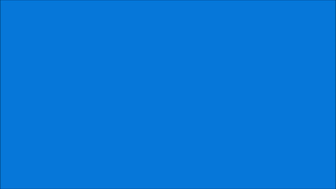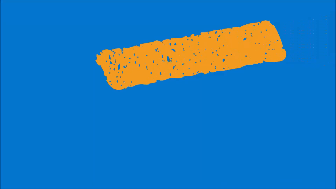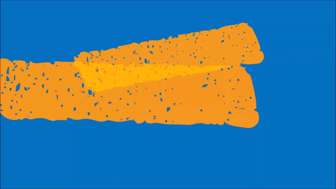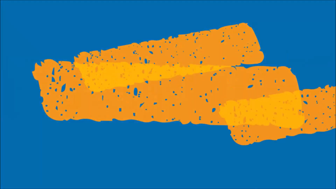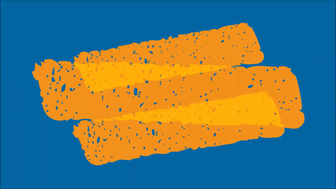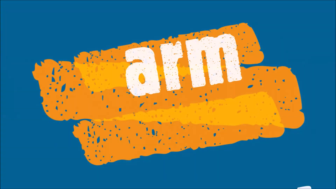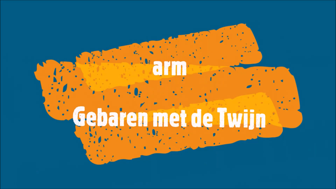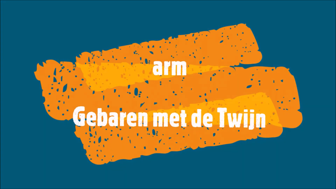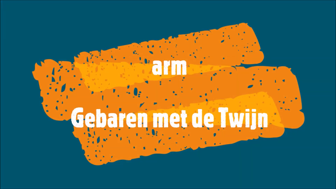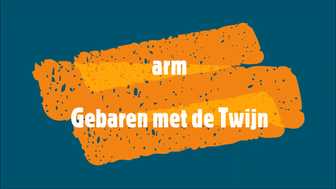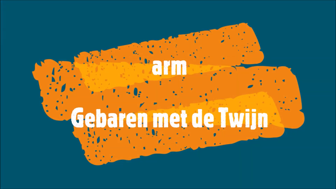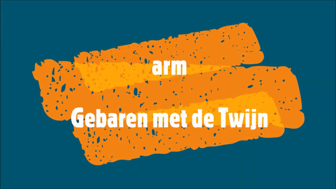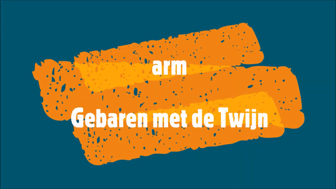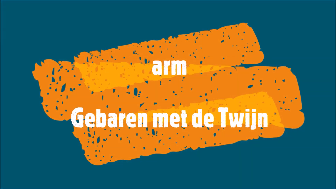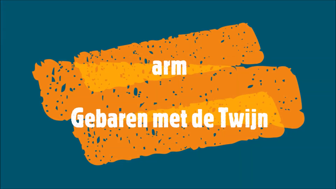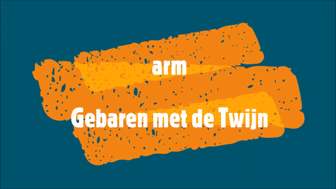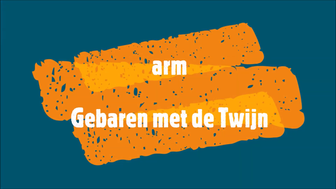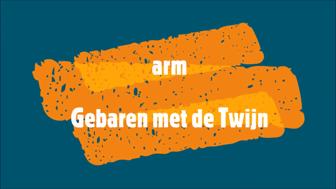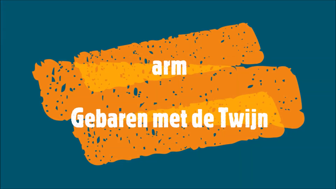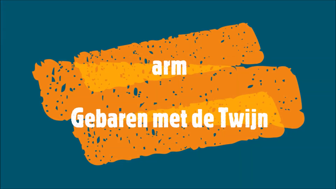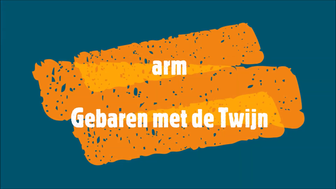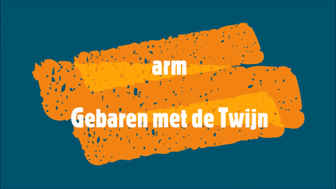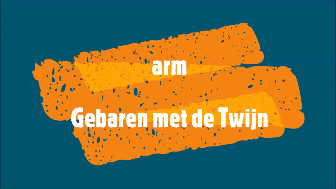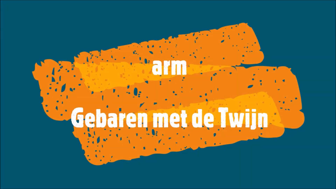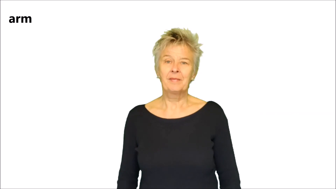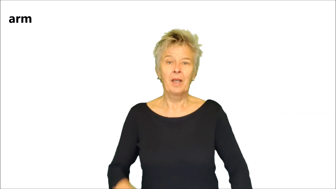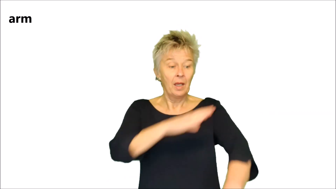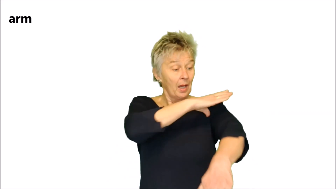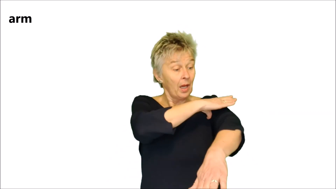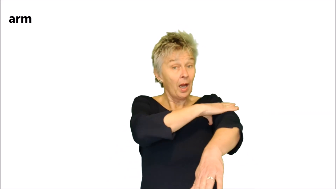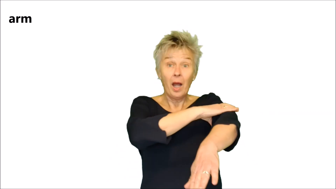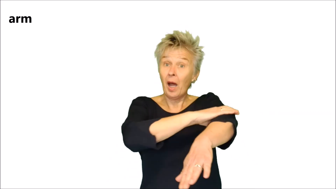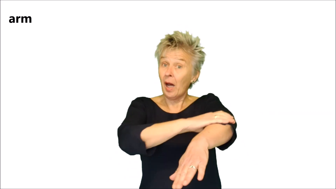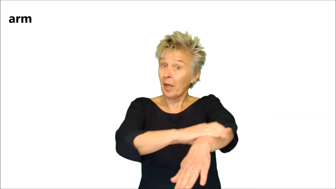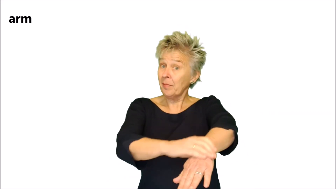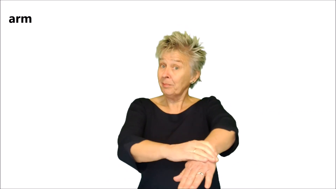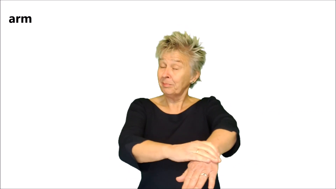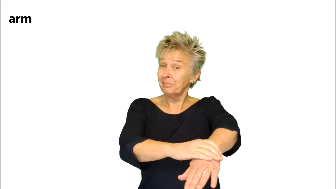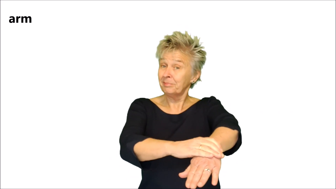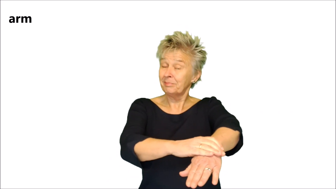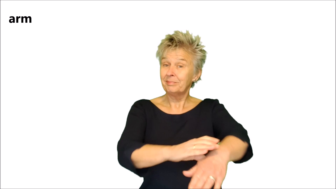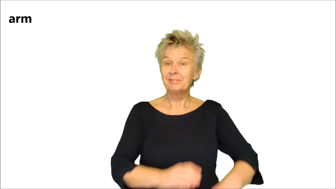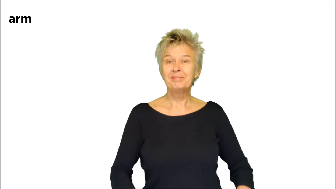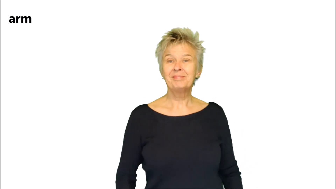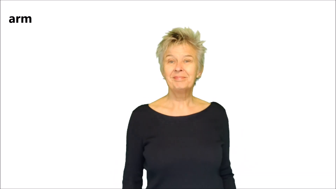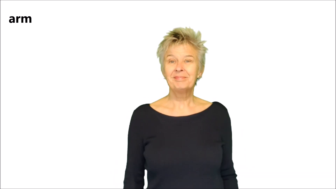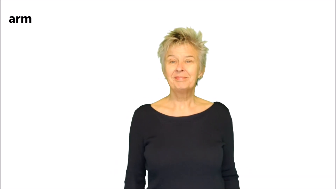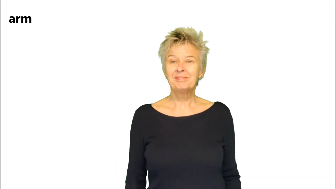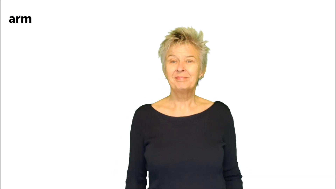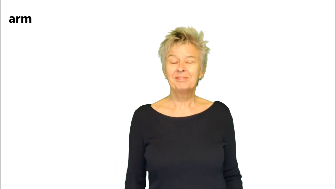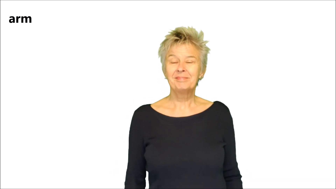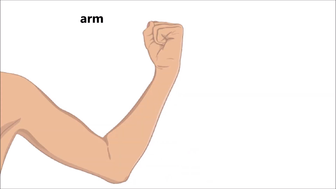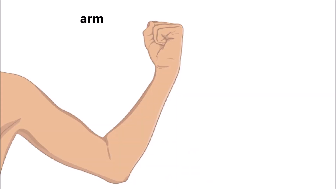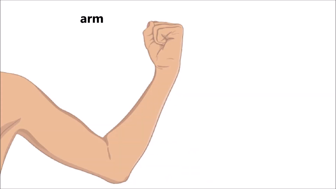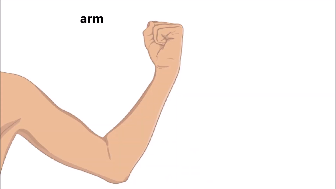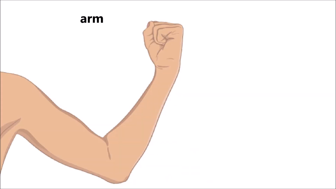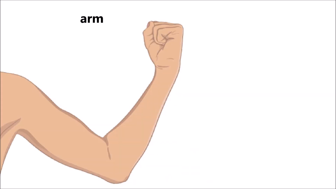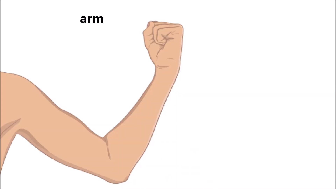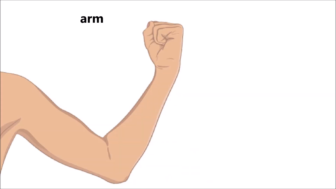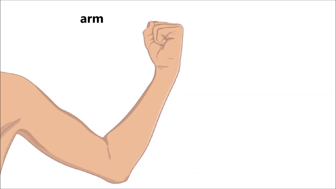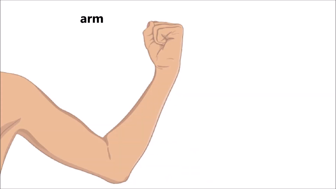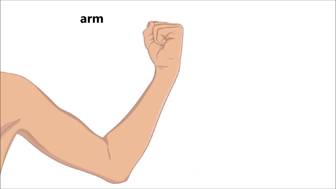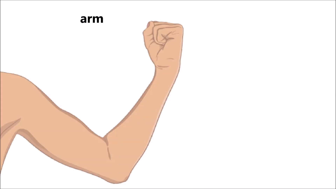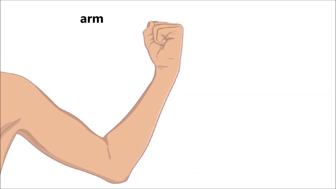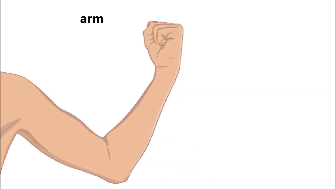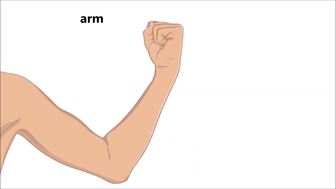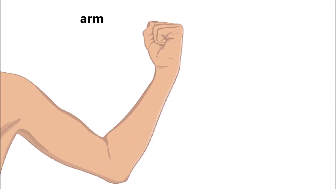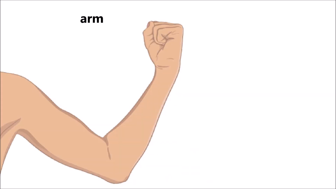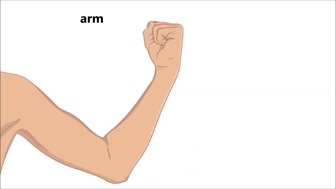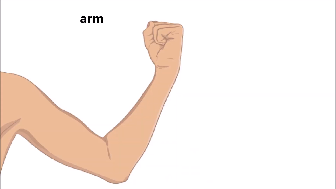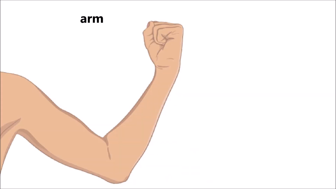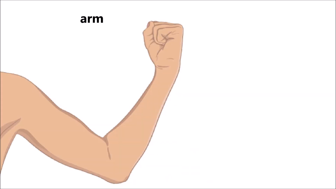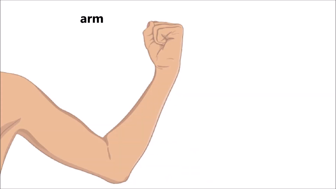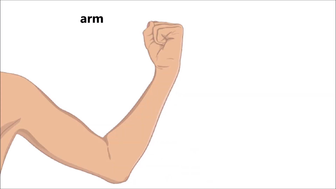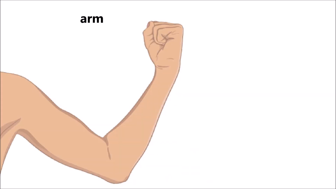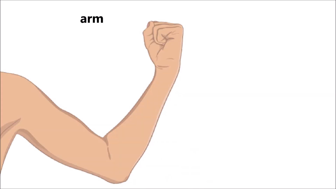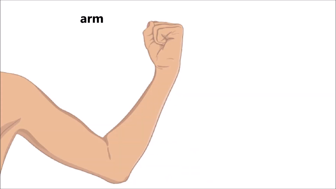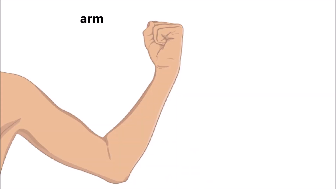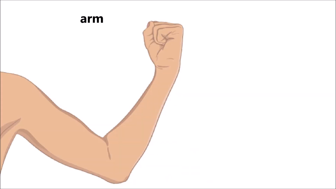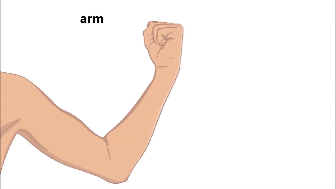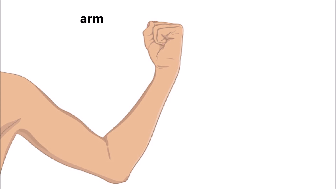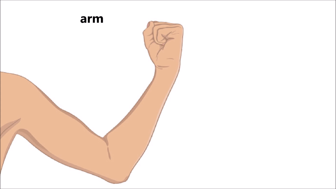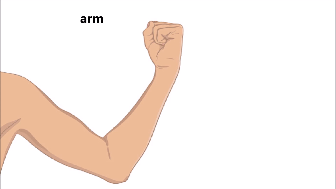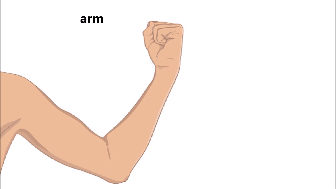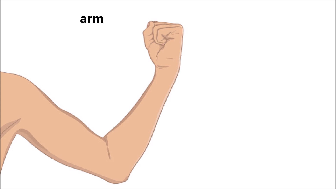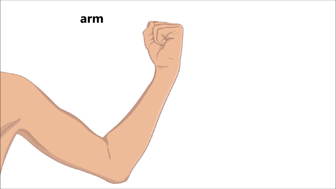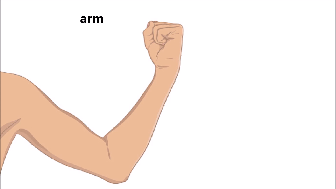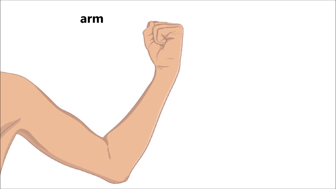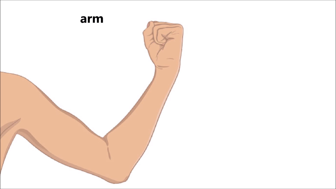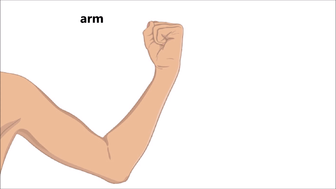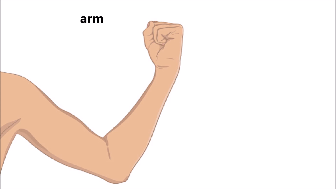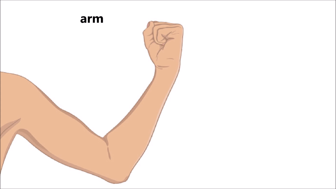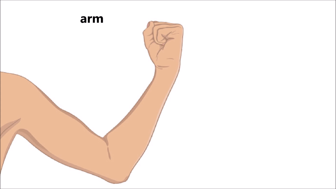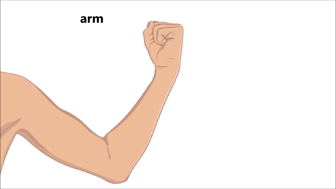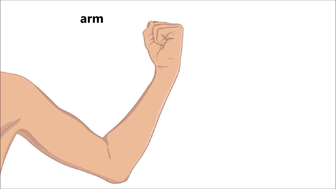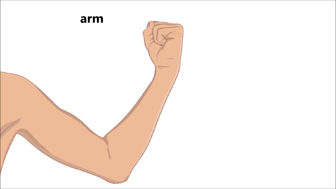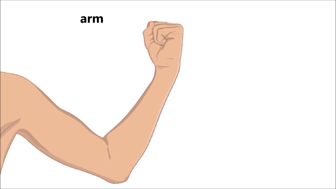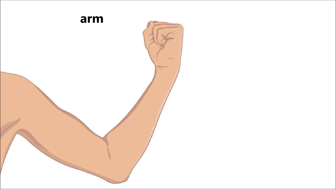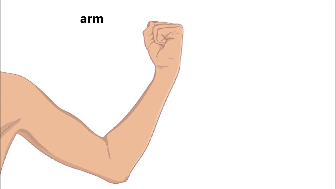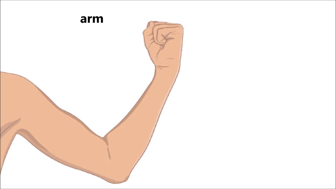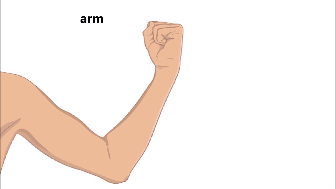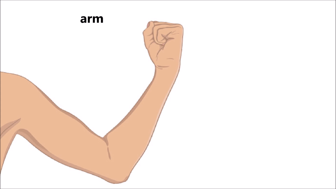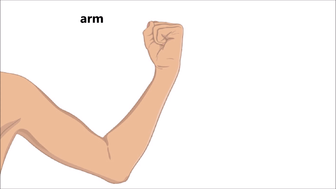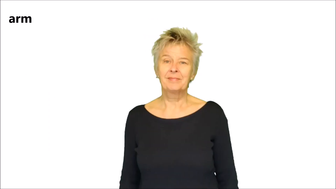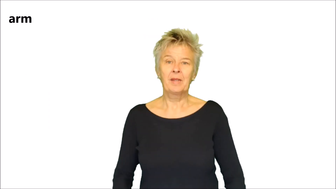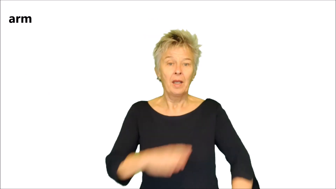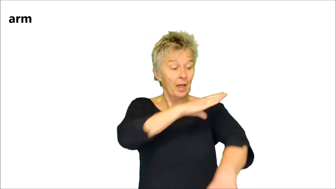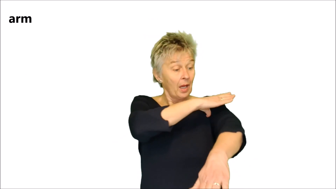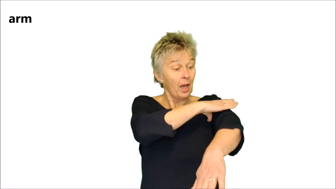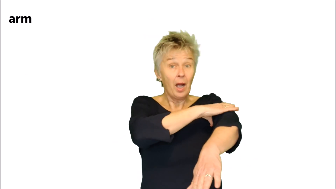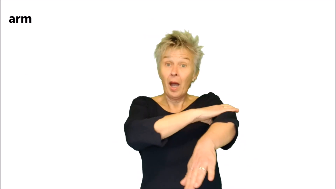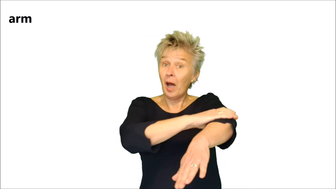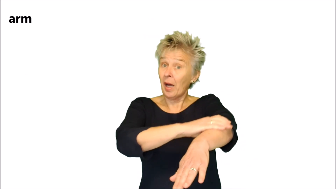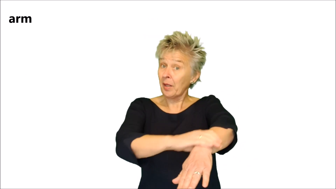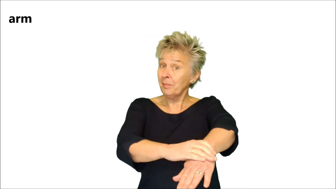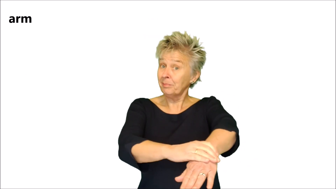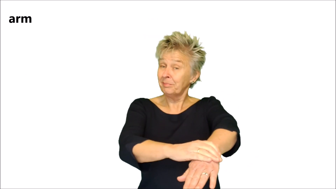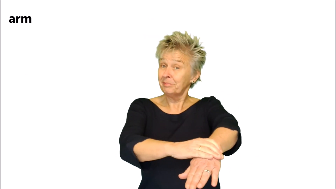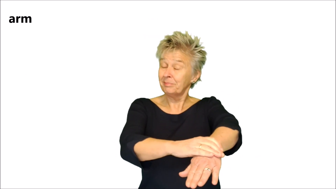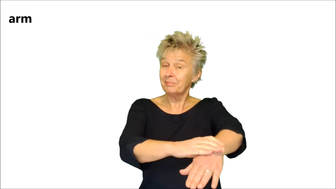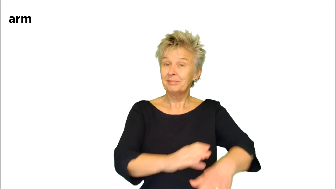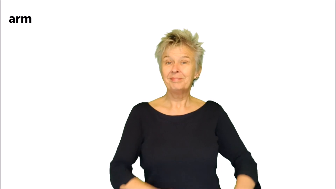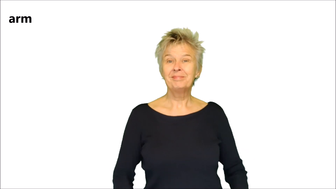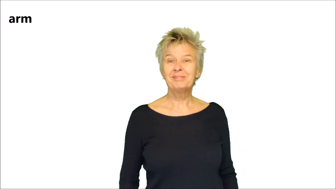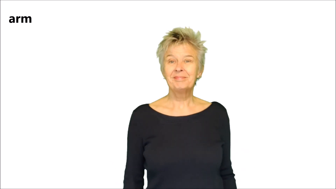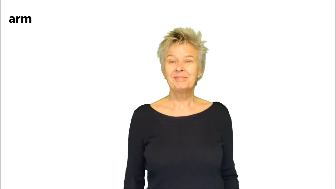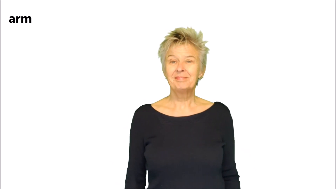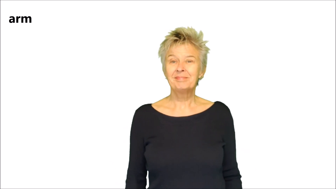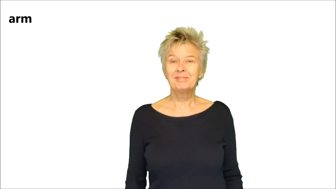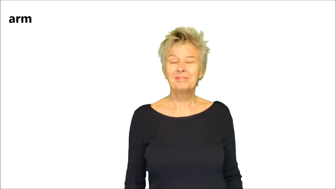arm